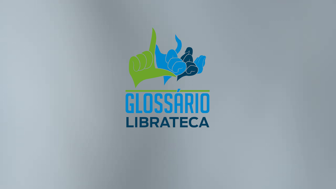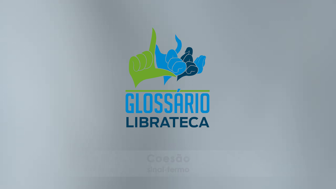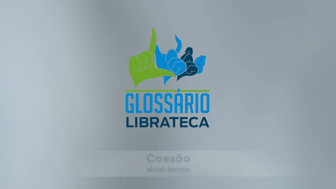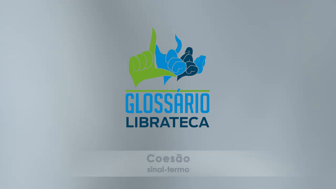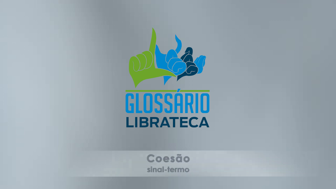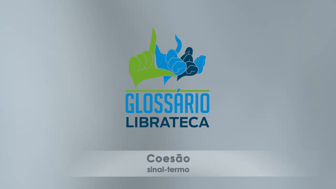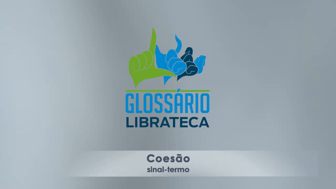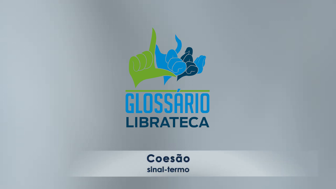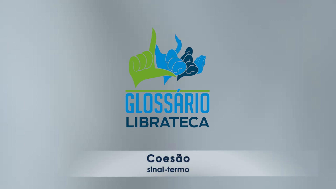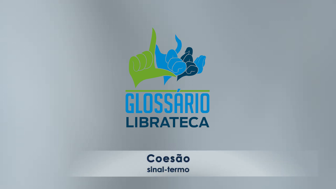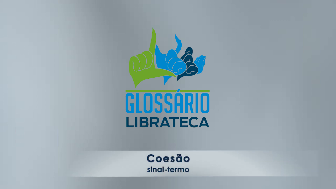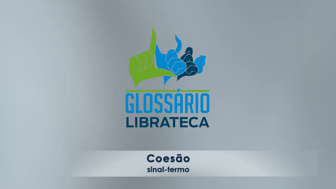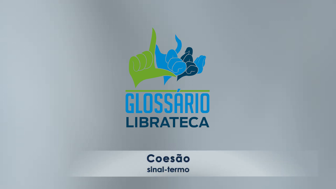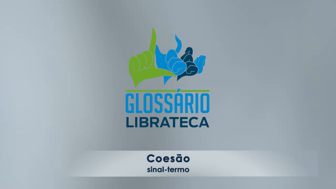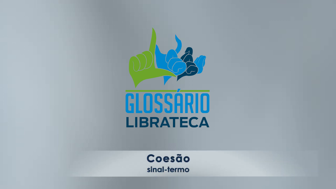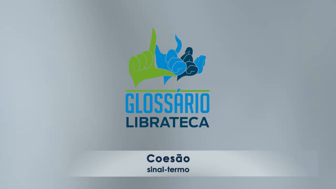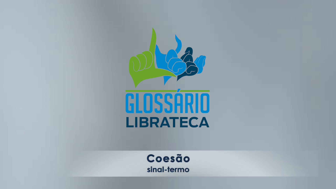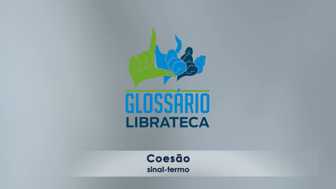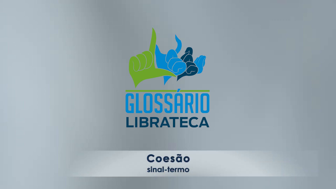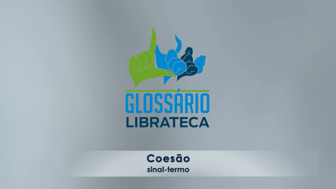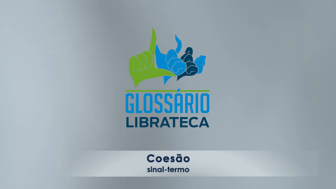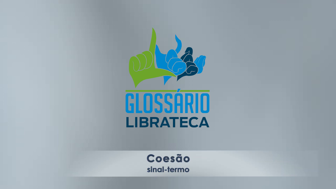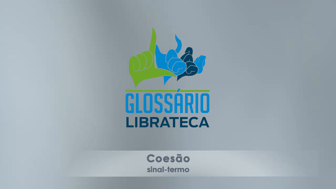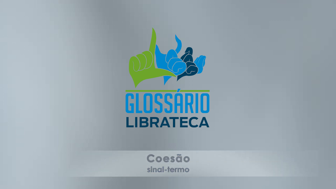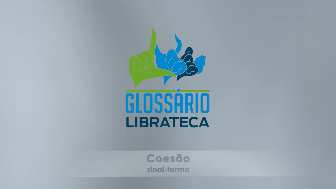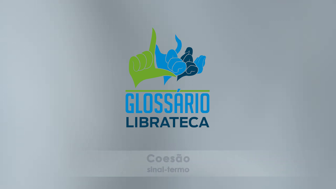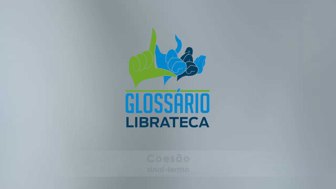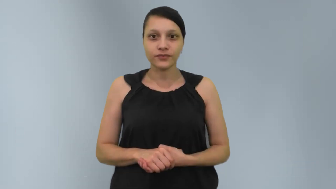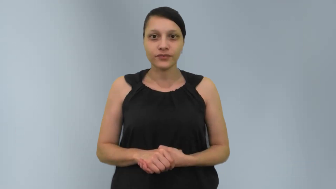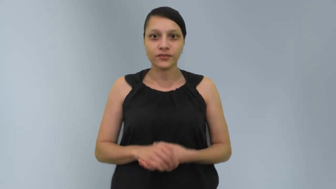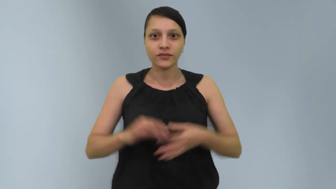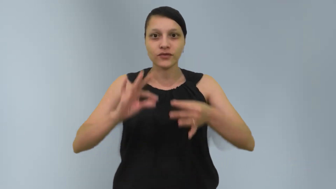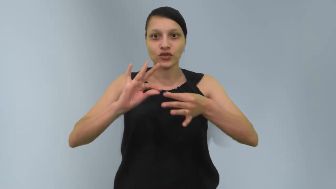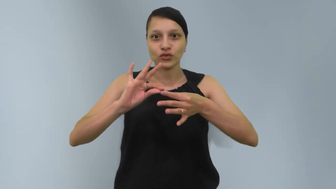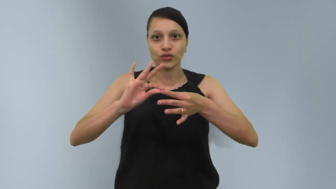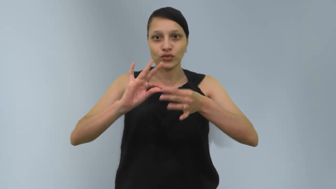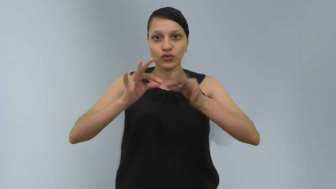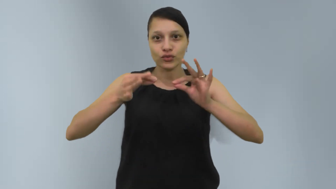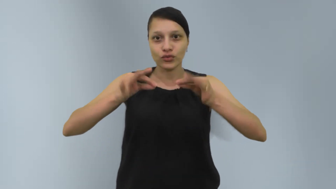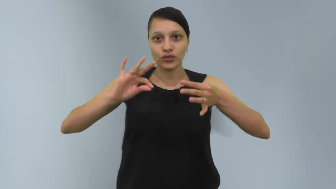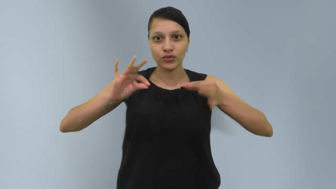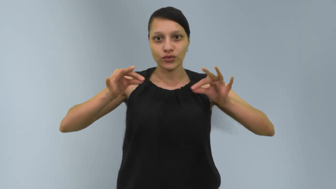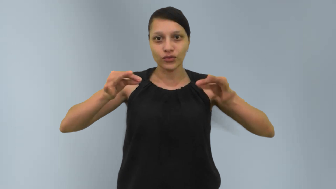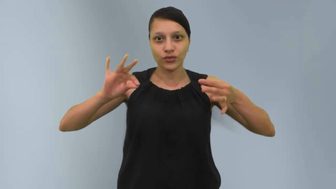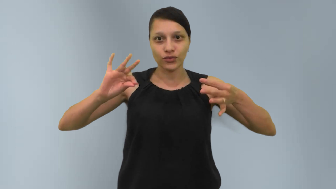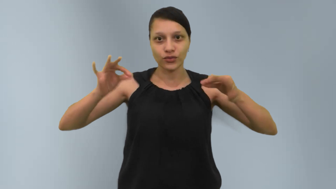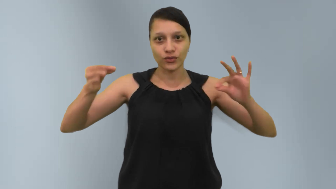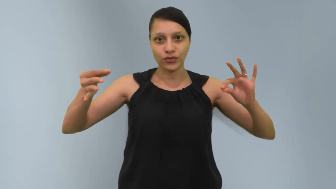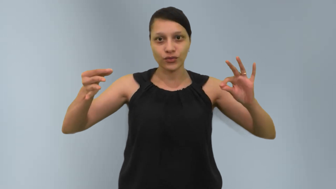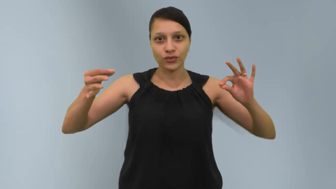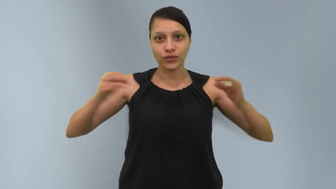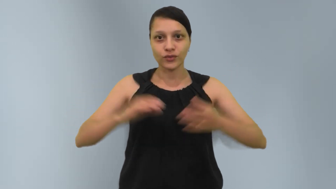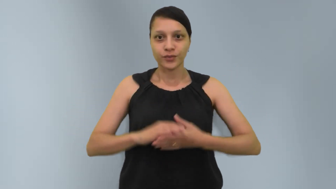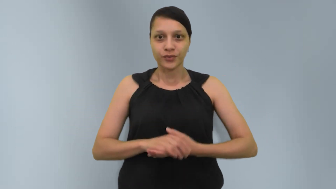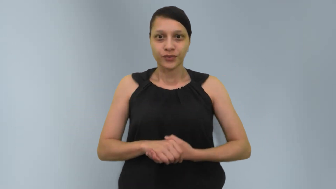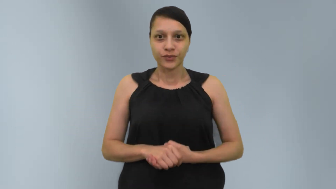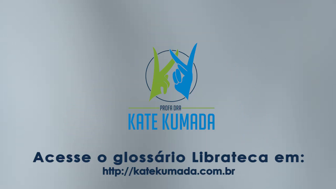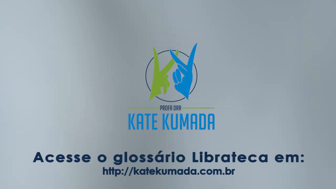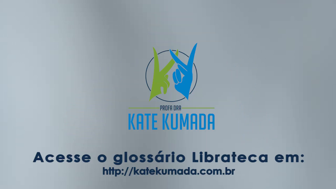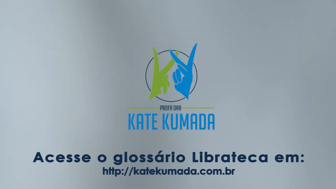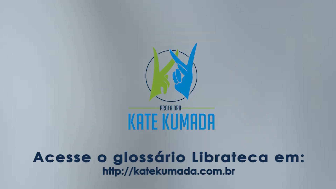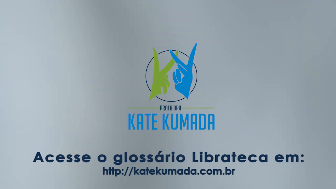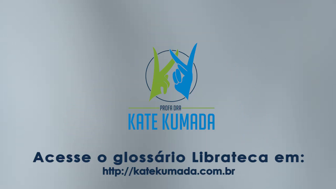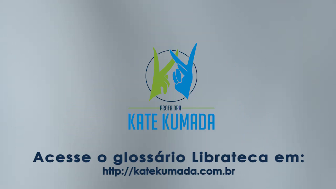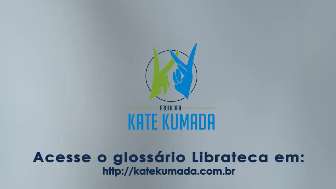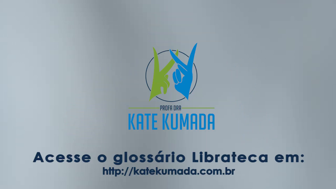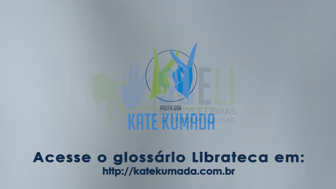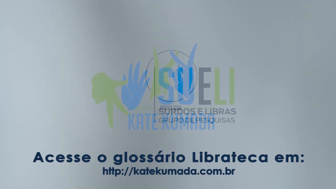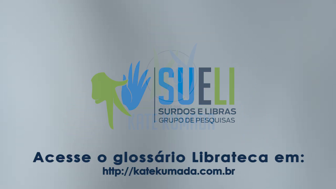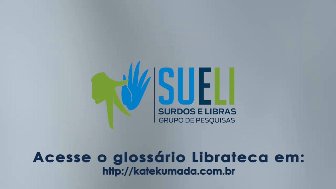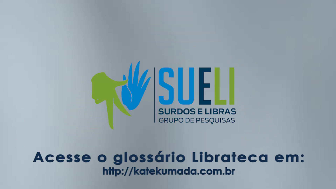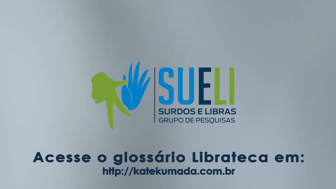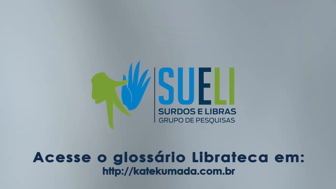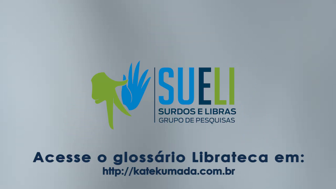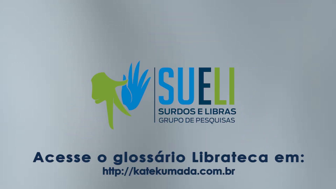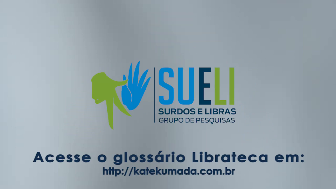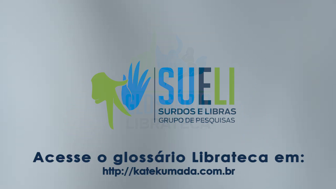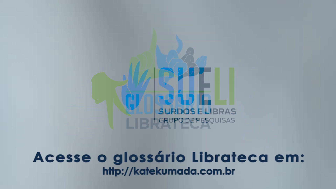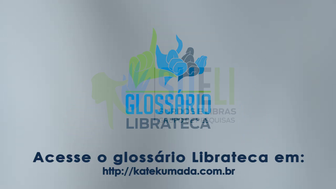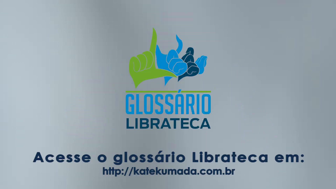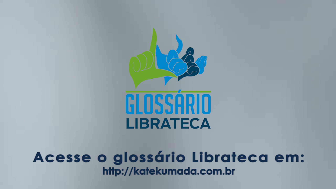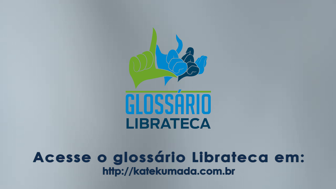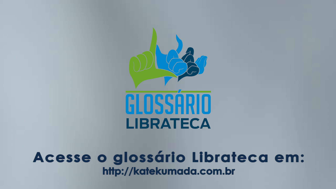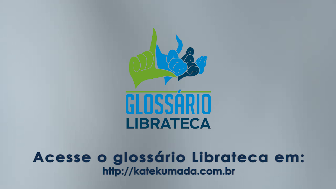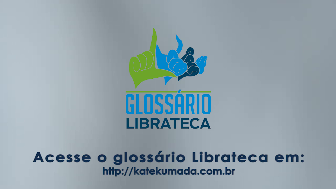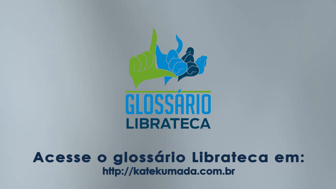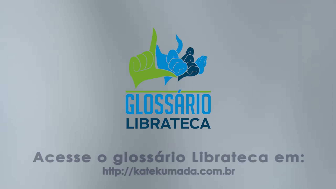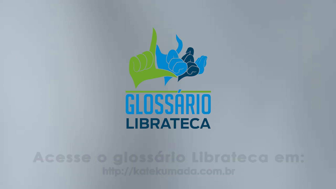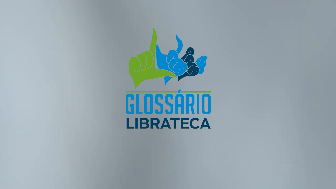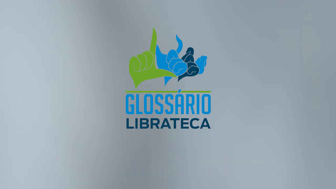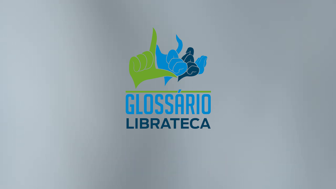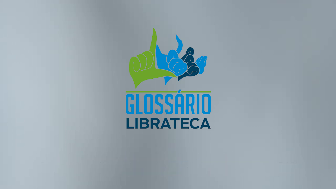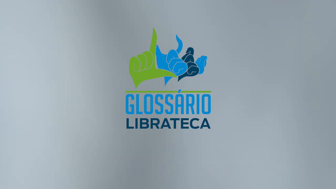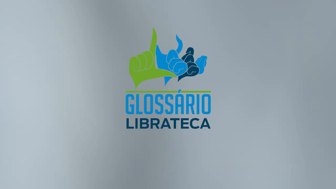Coesão